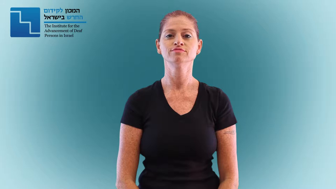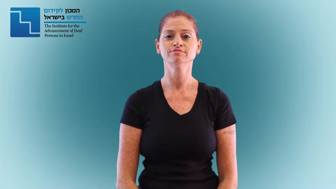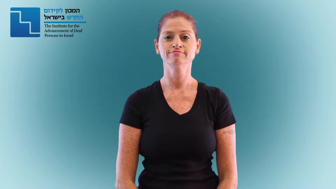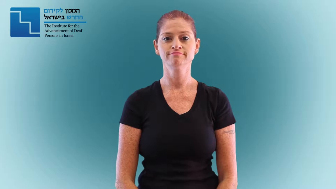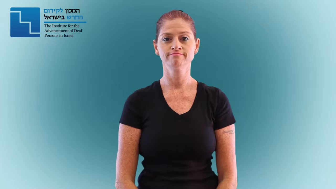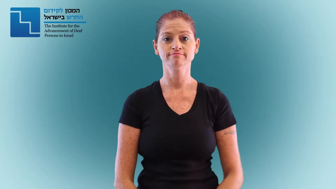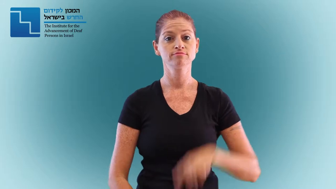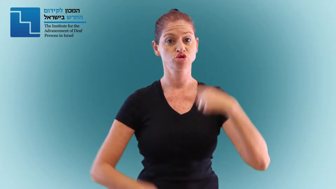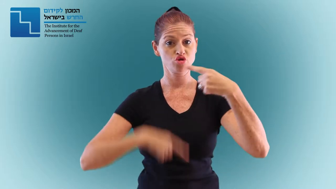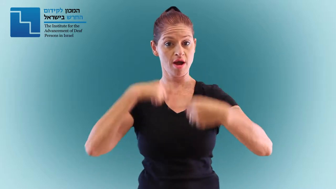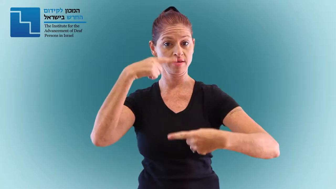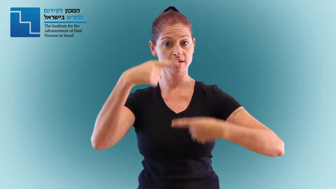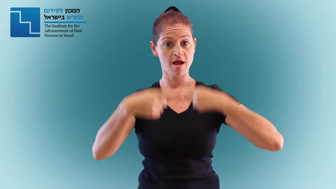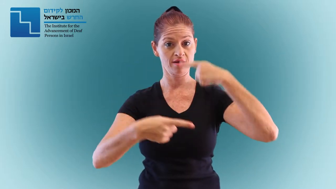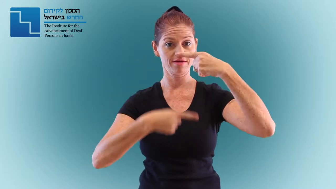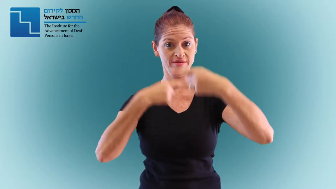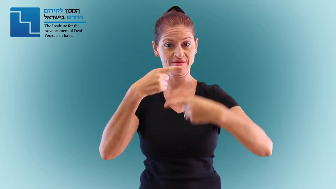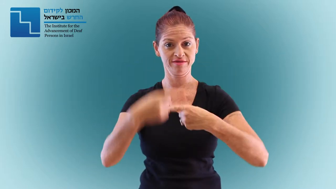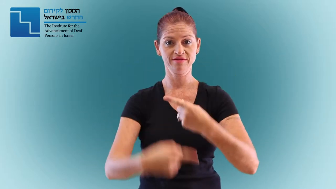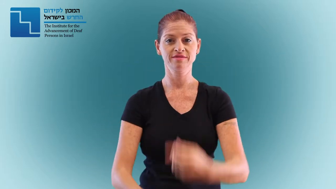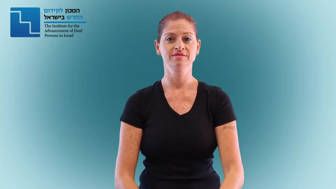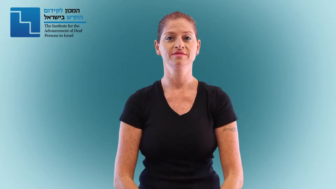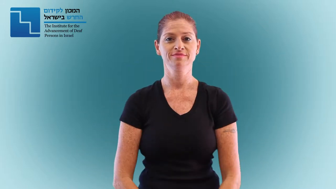שנה